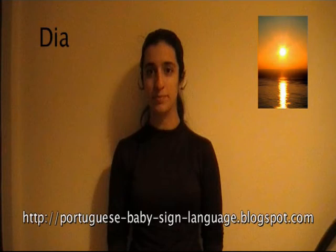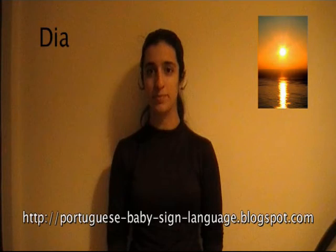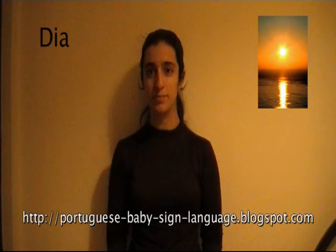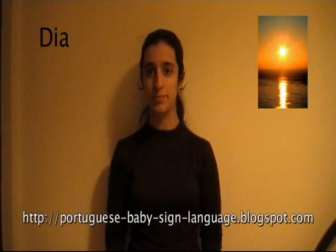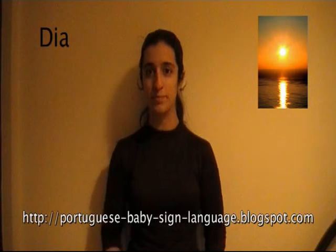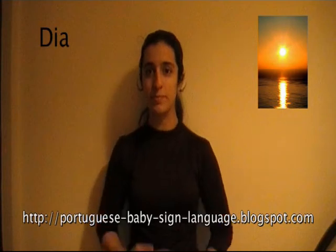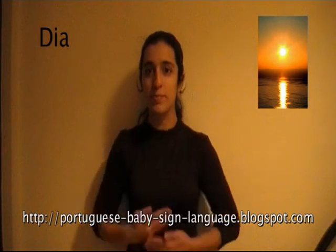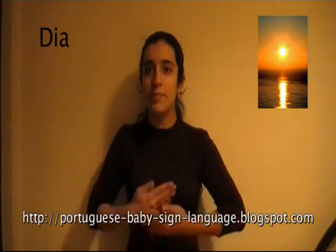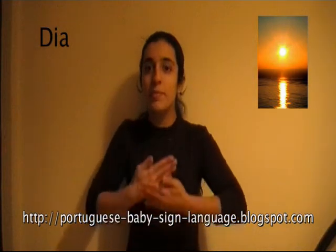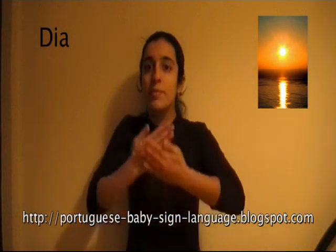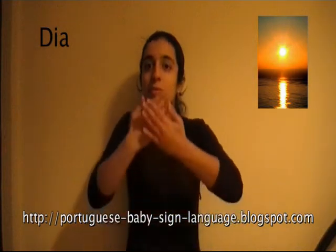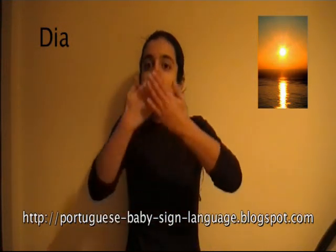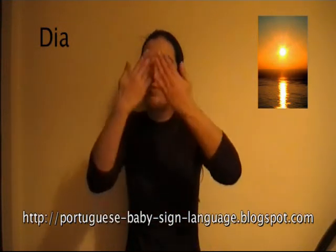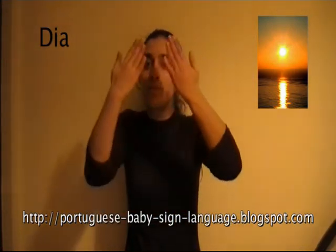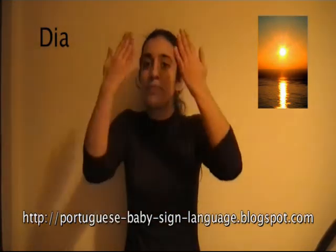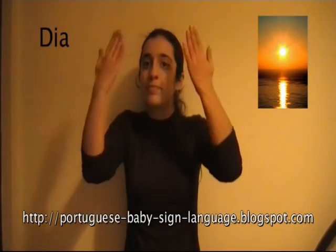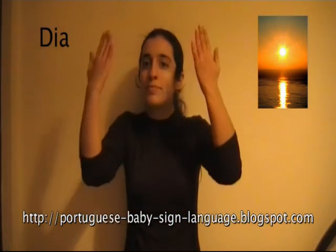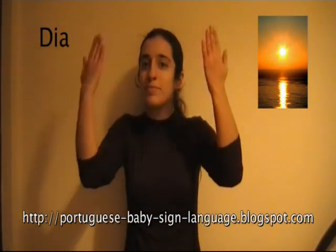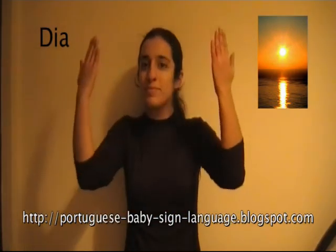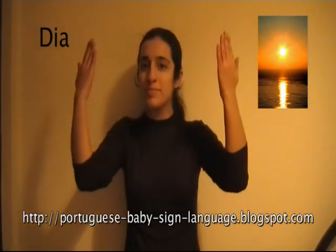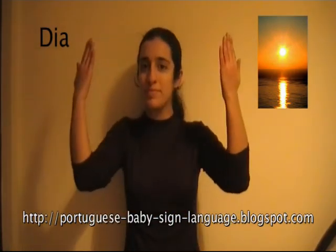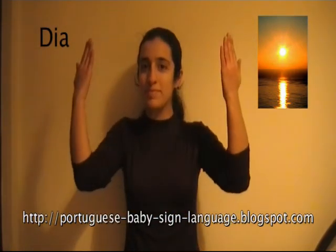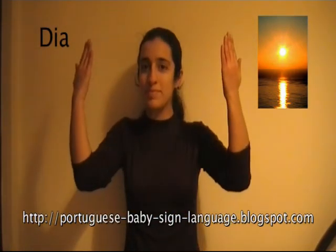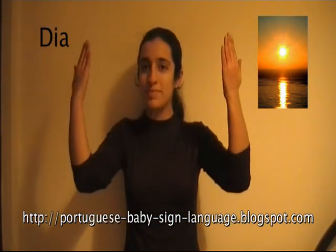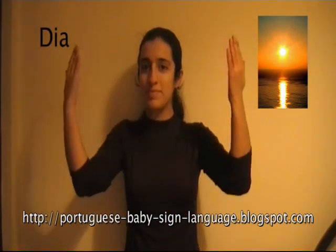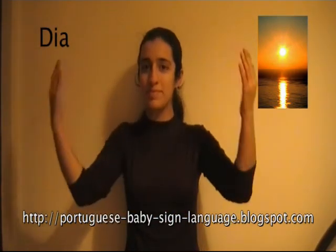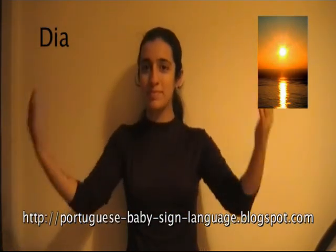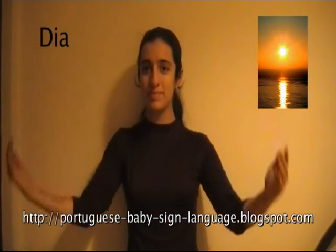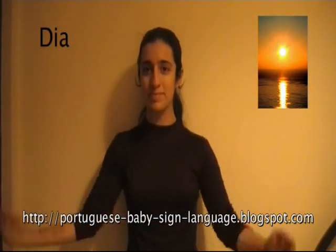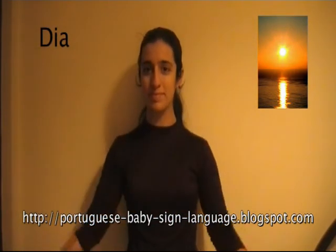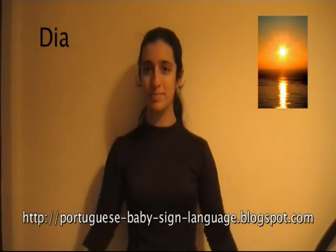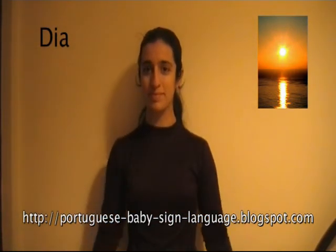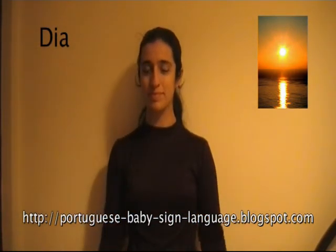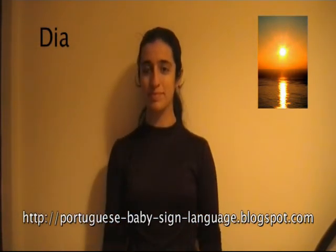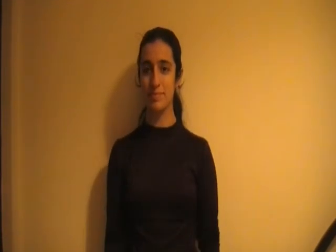dia